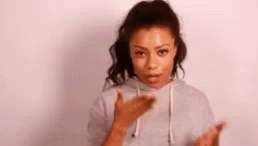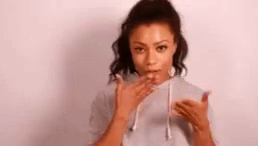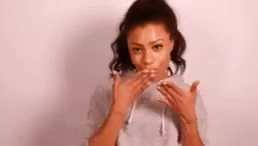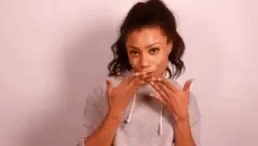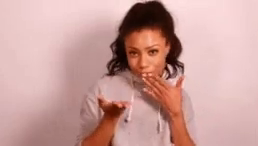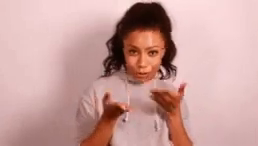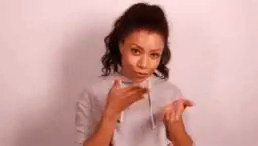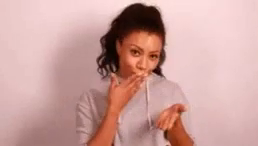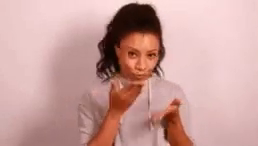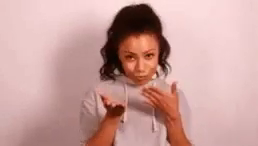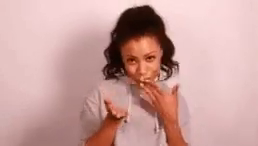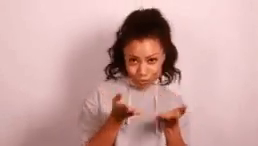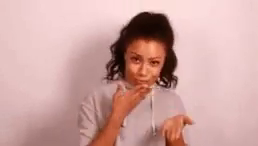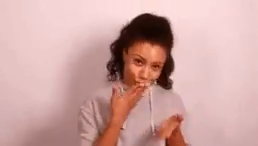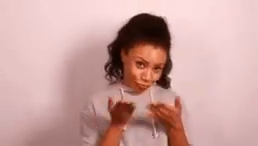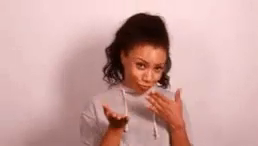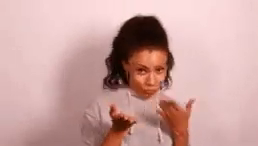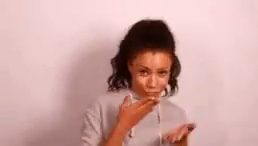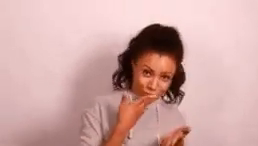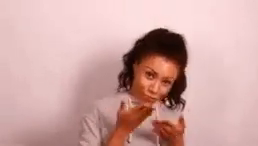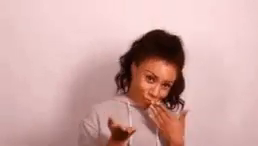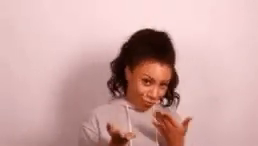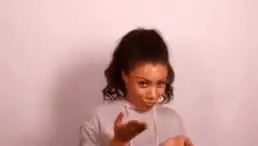beso